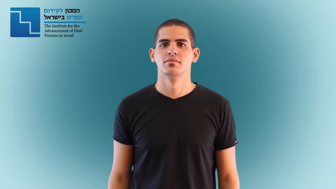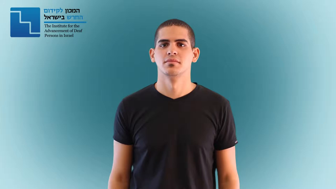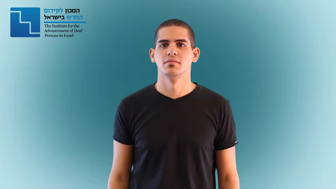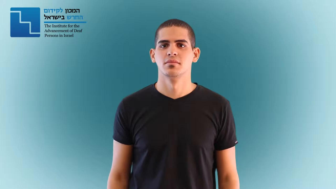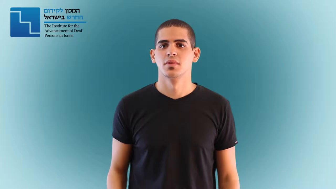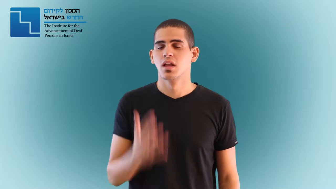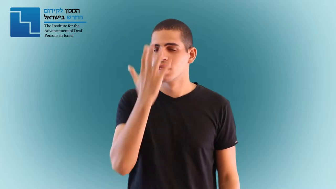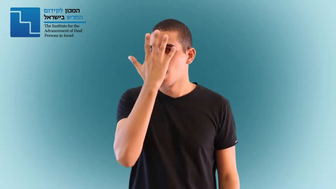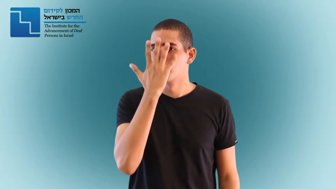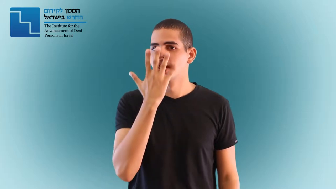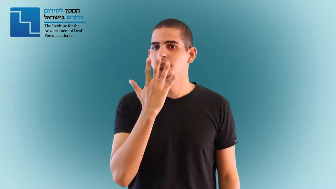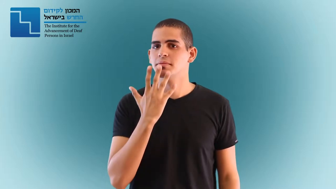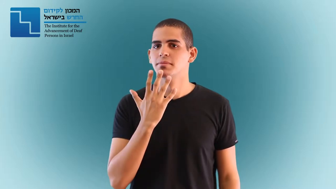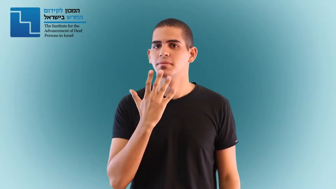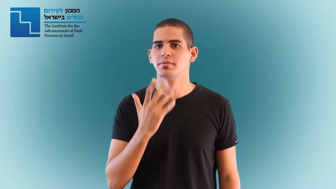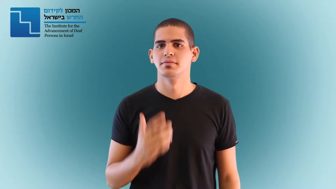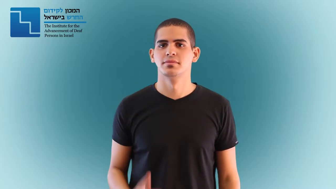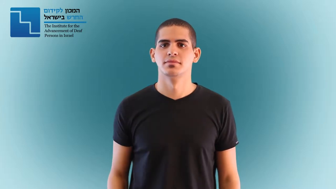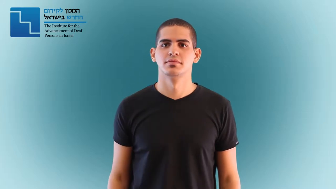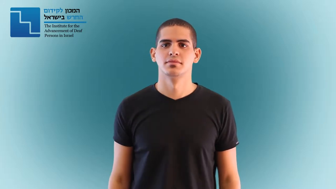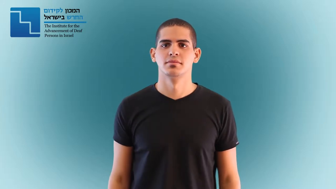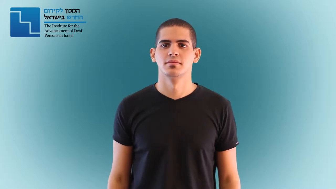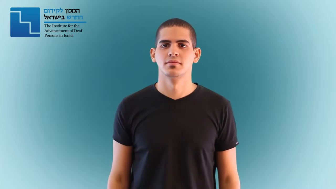תמים / נאיבי